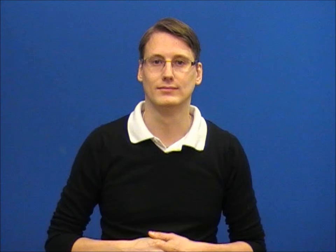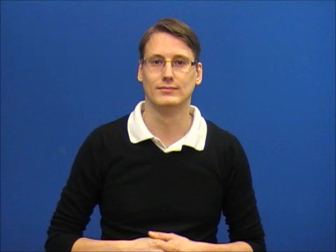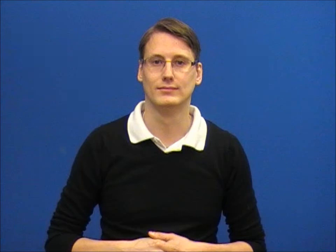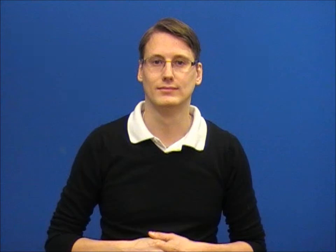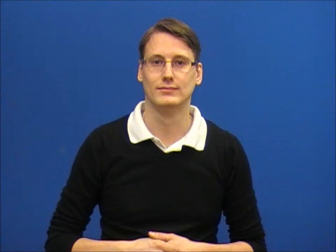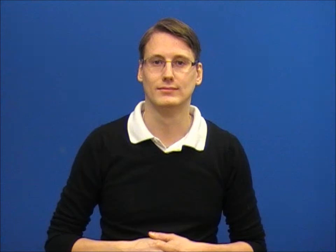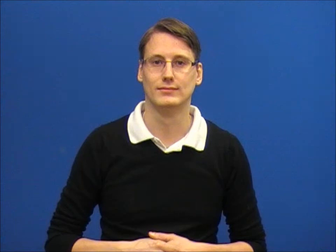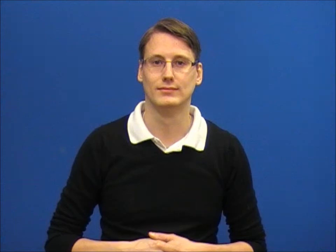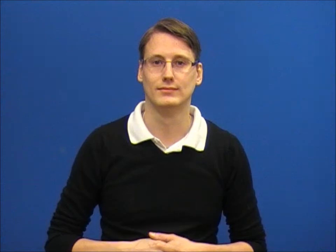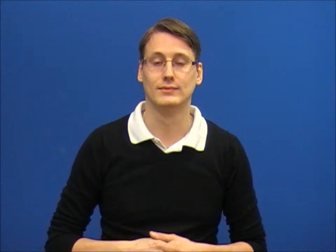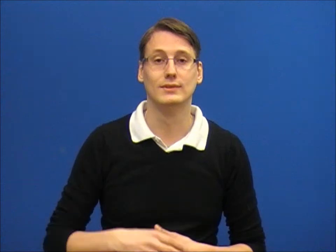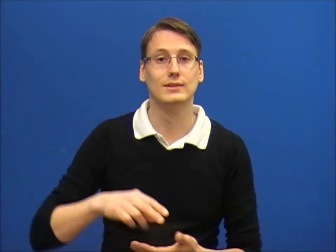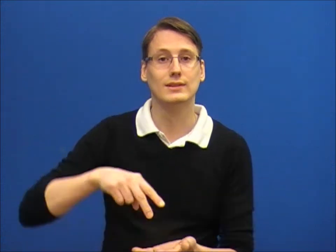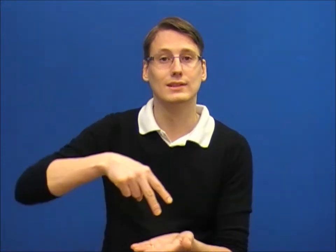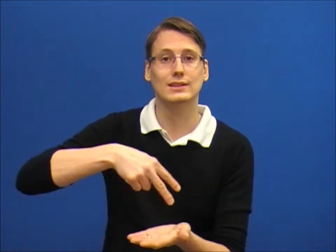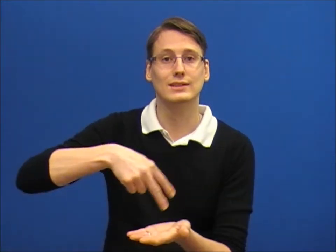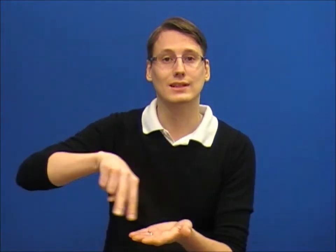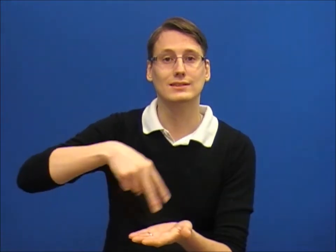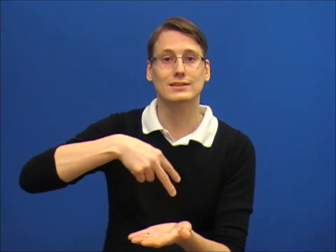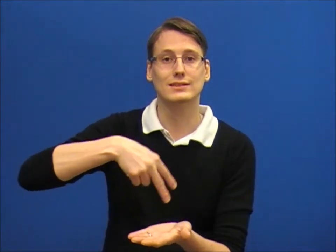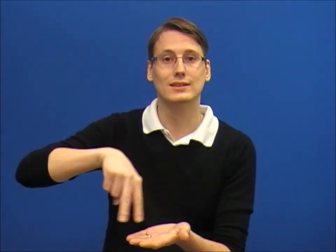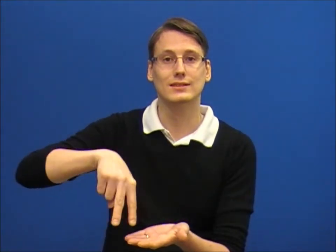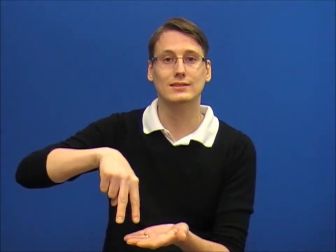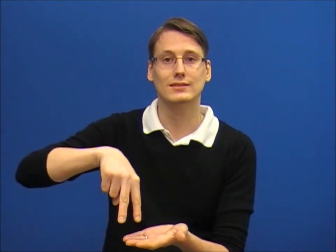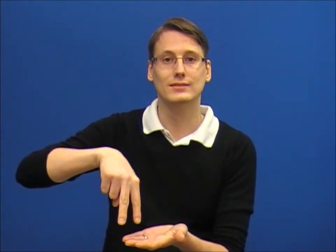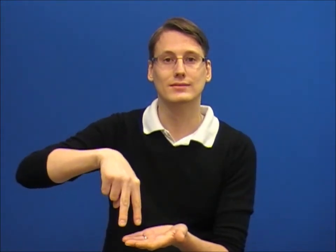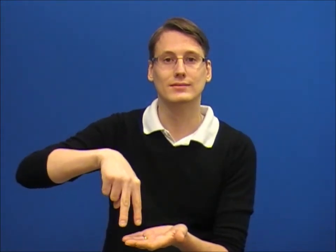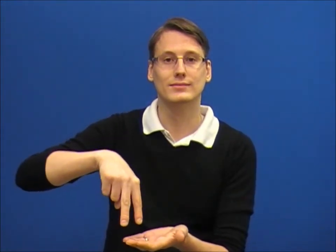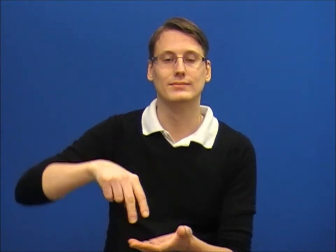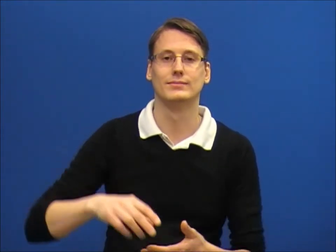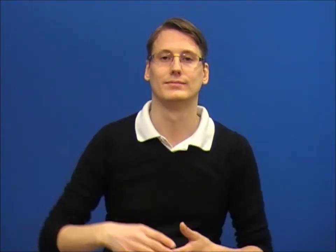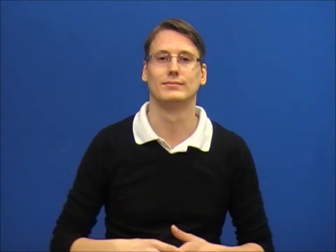DANS